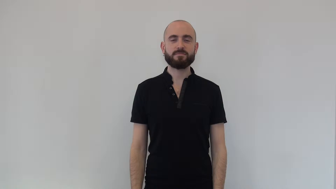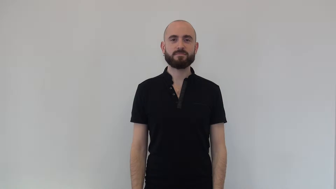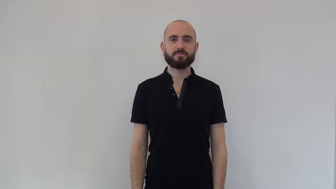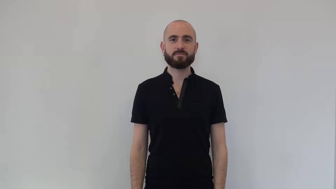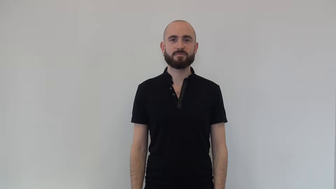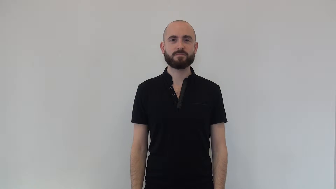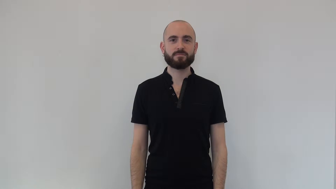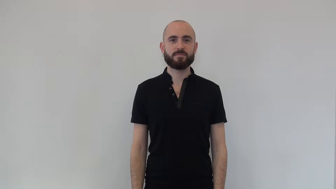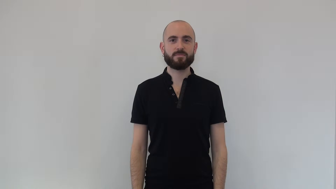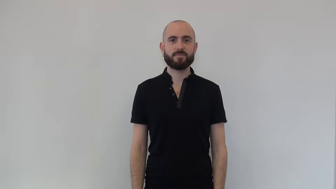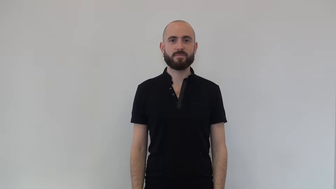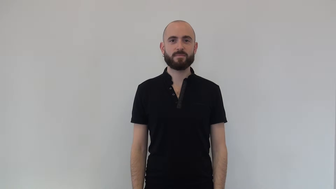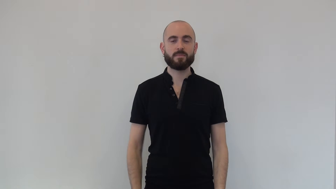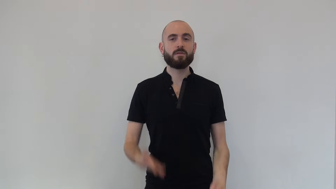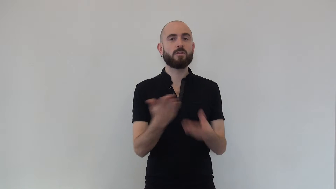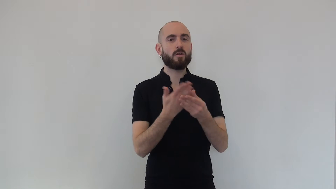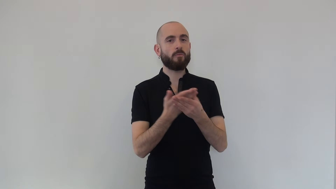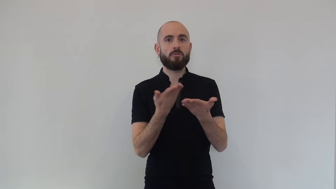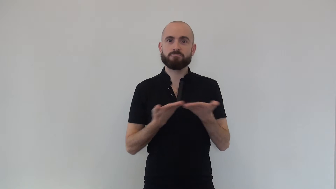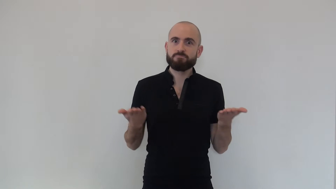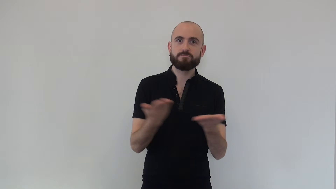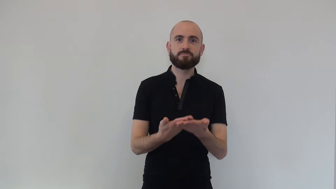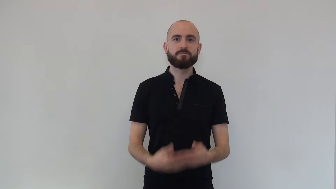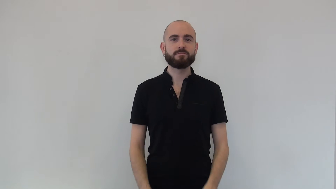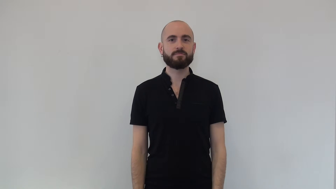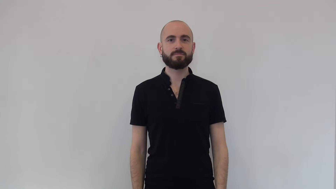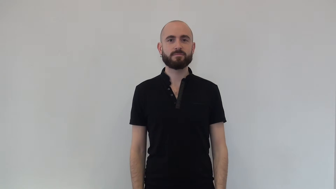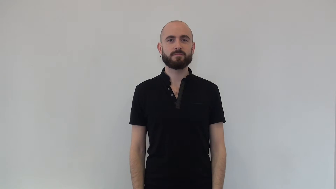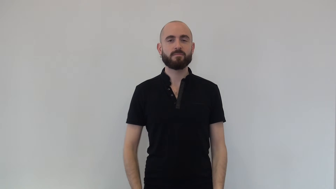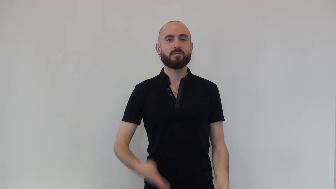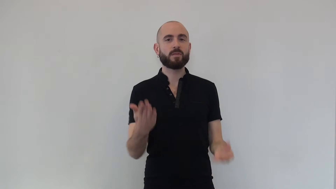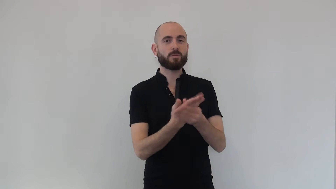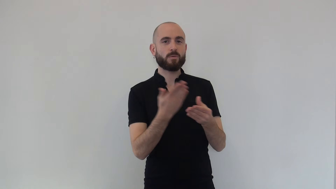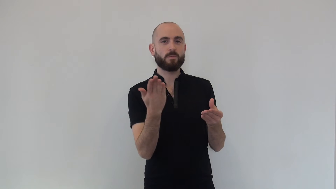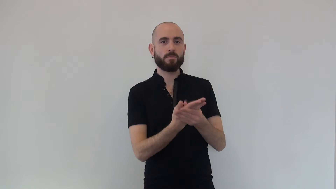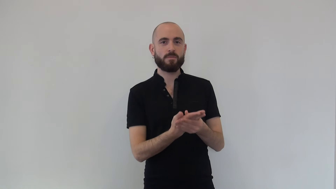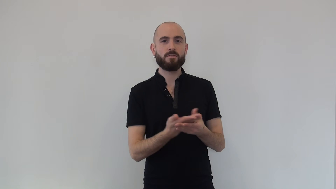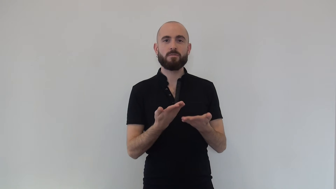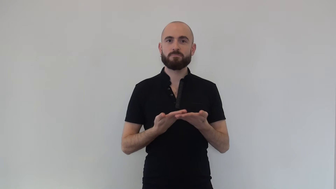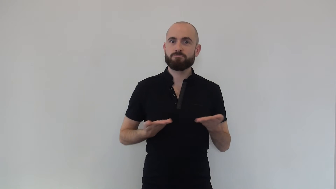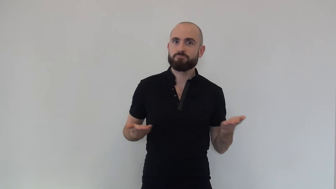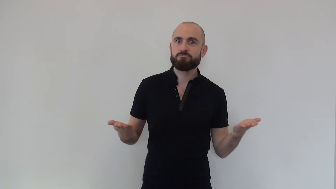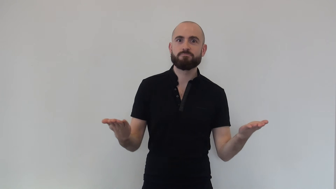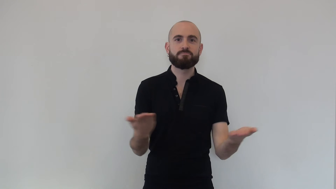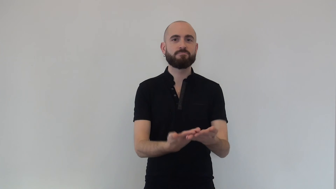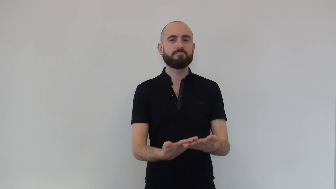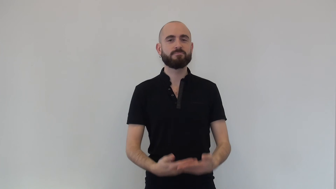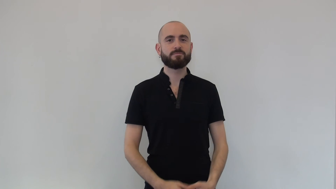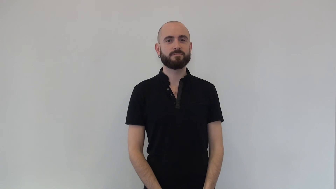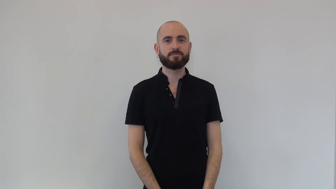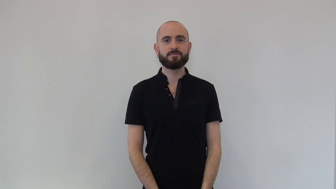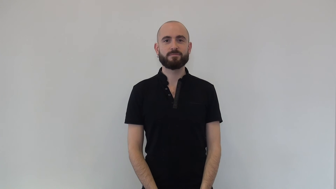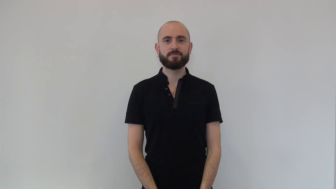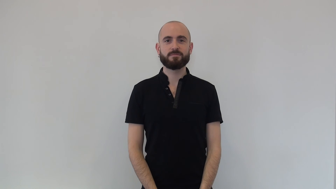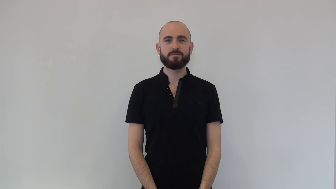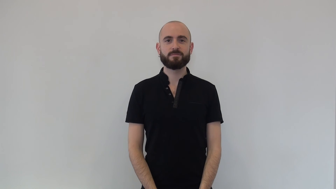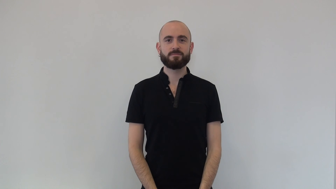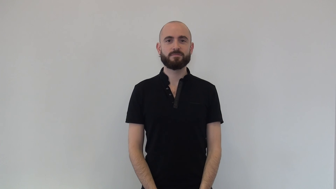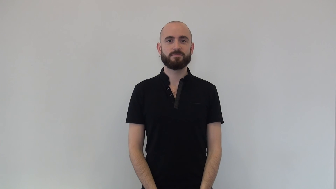statut d'un document